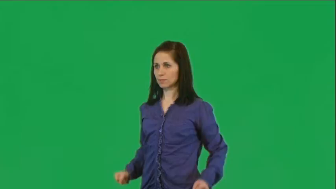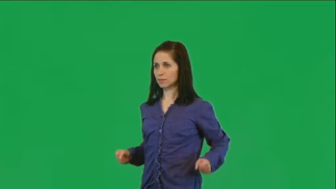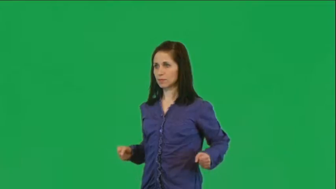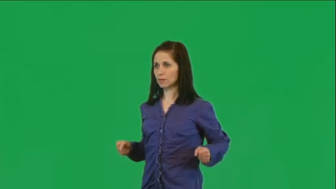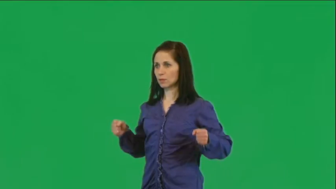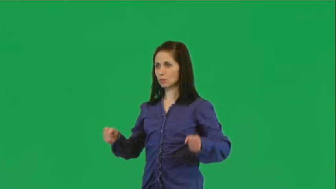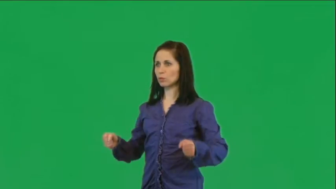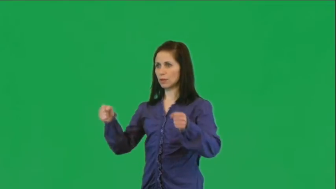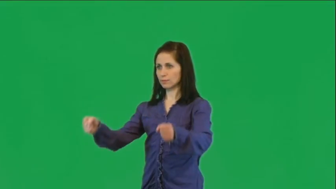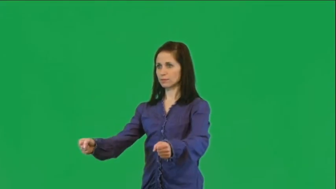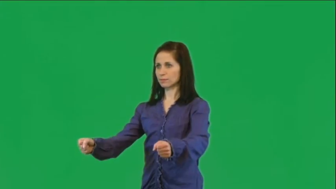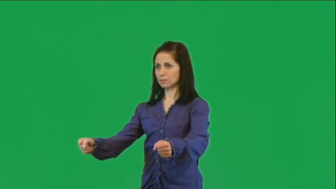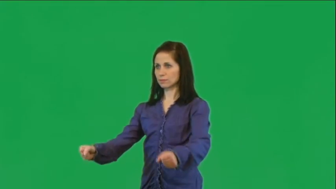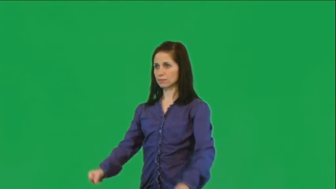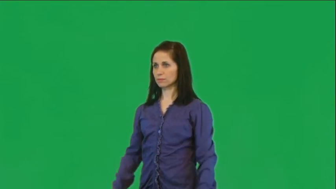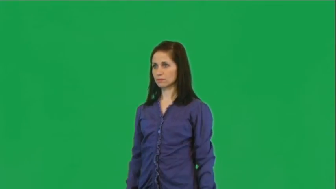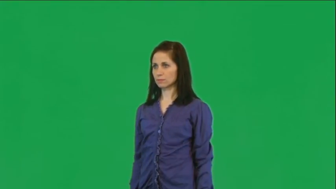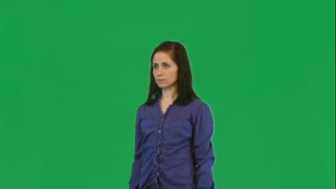kule